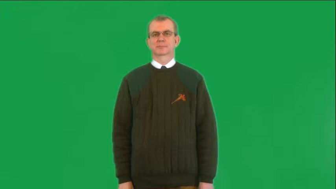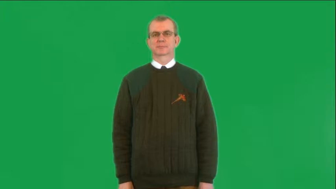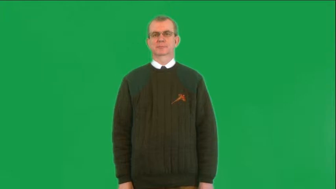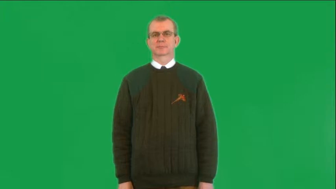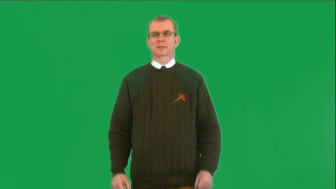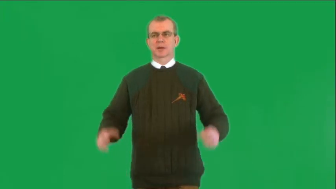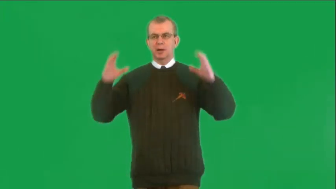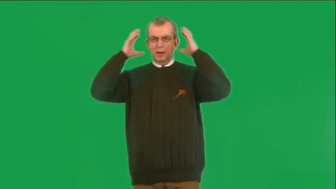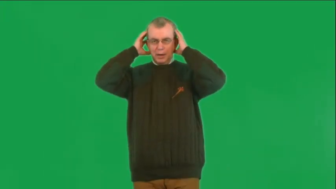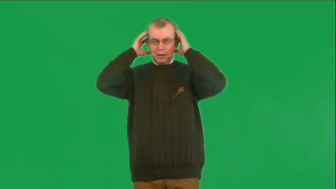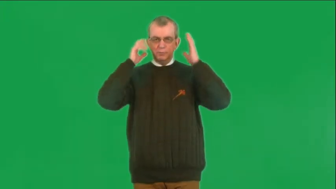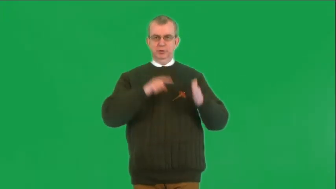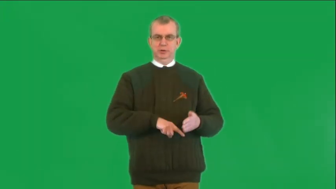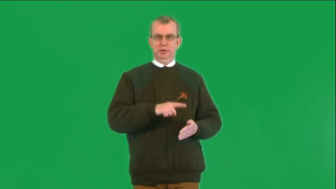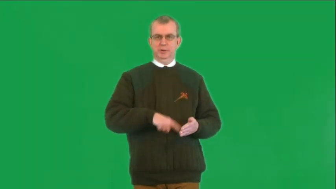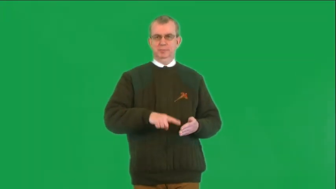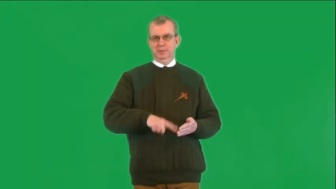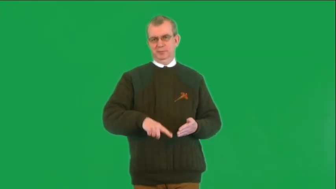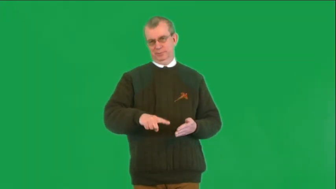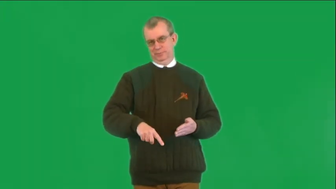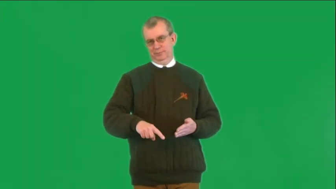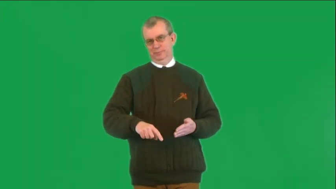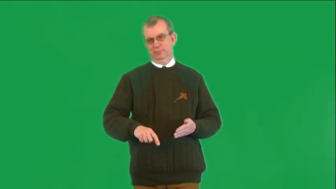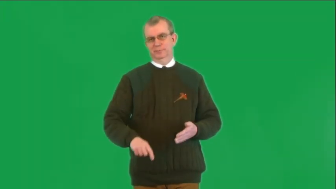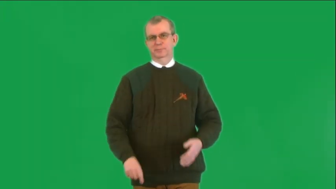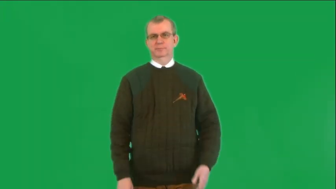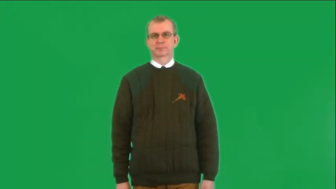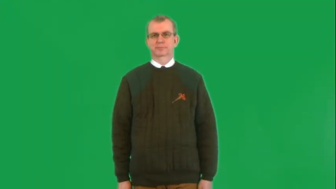audiogram